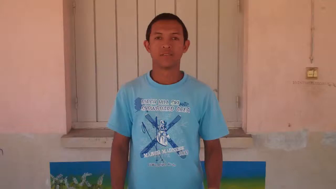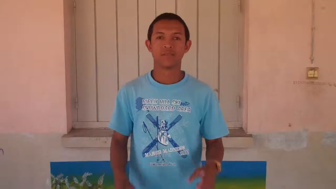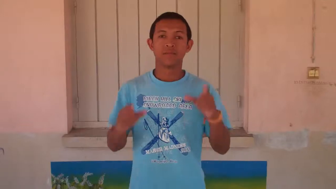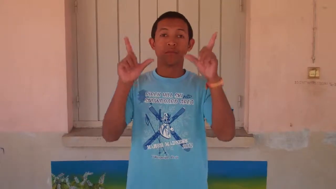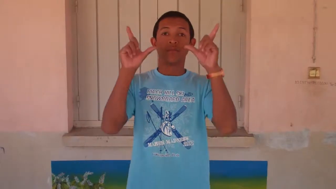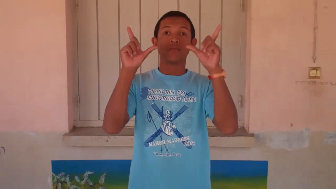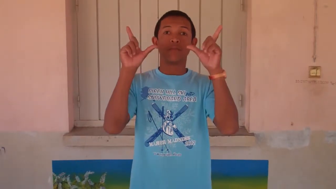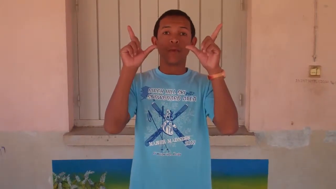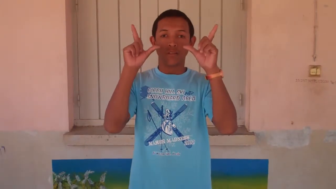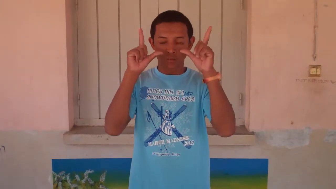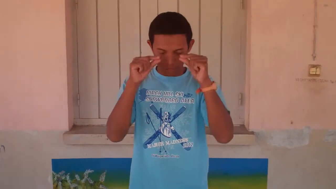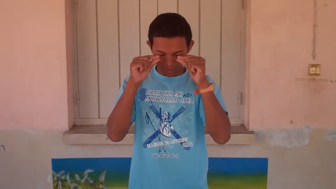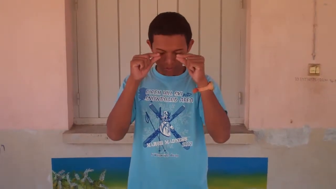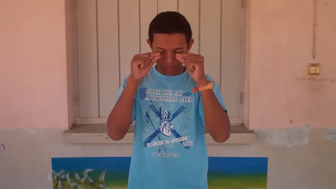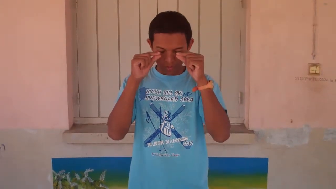matory